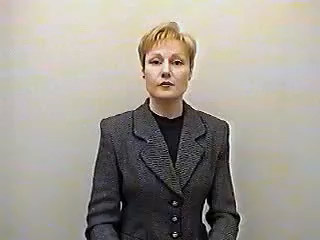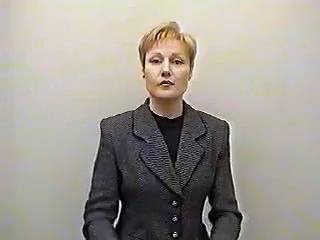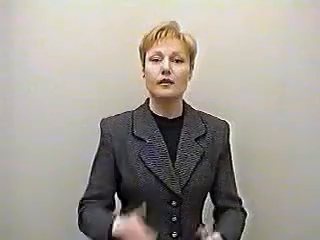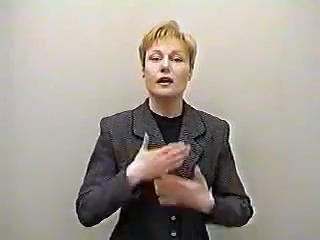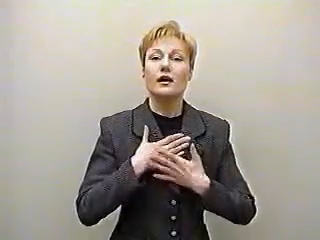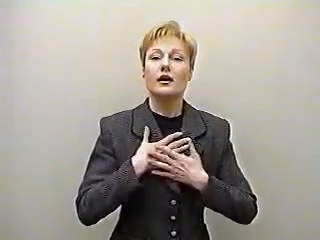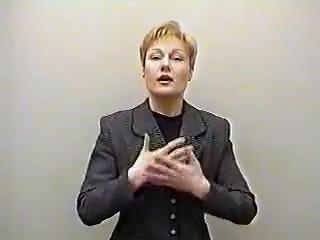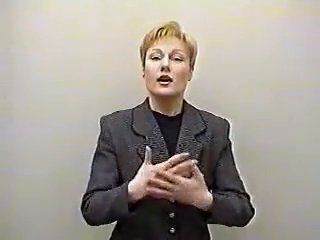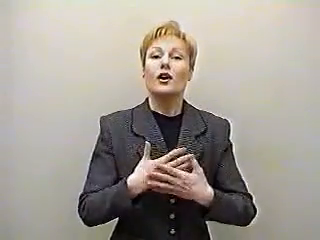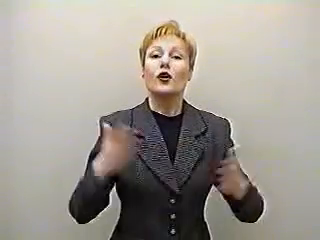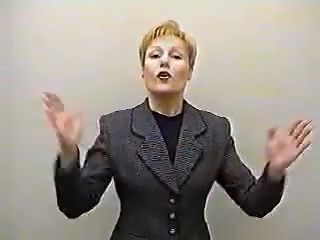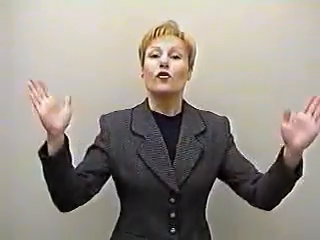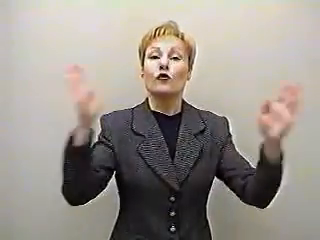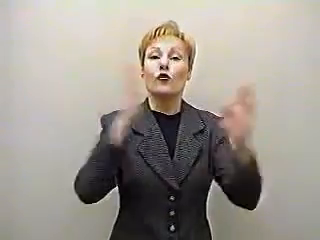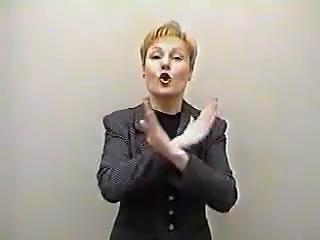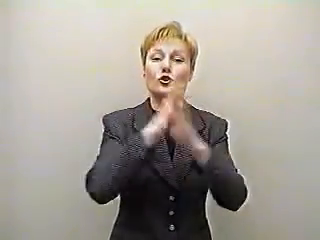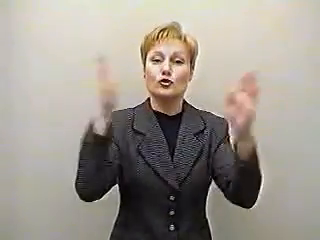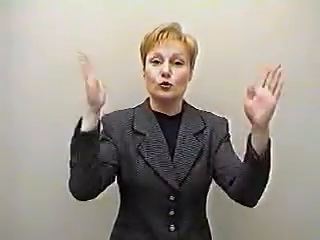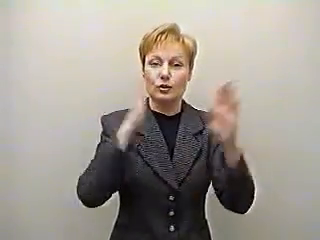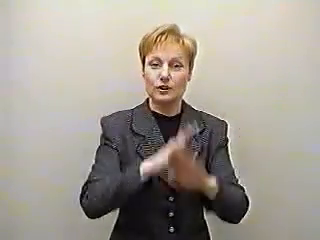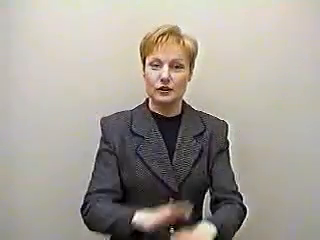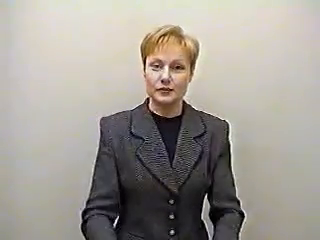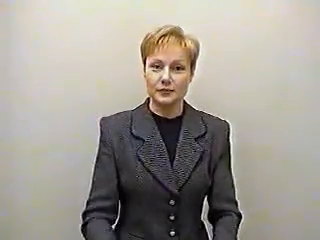воздух